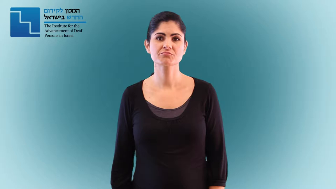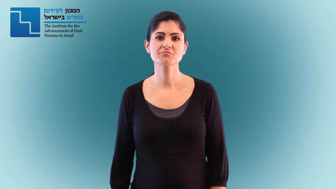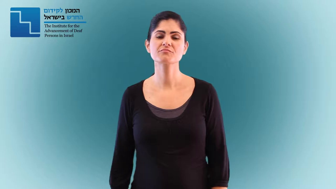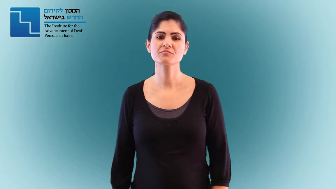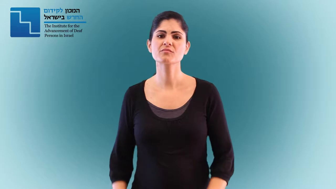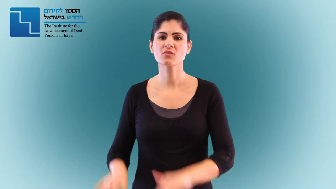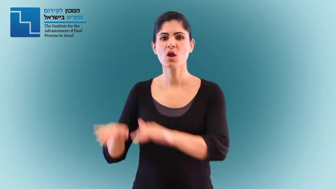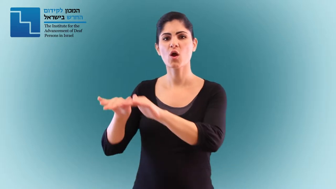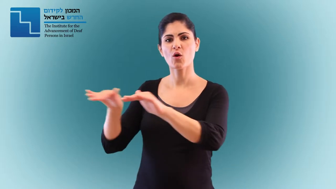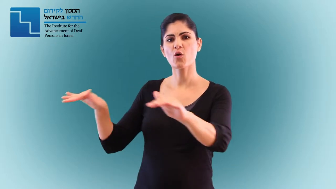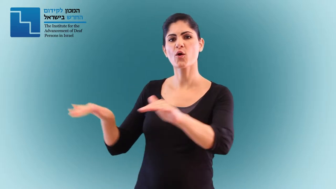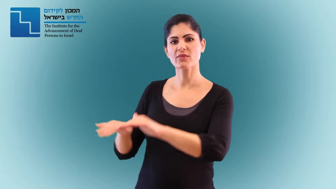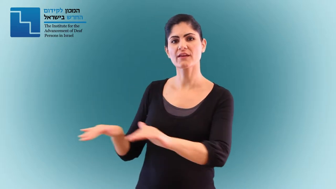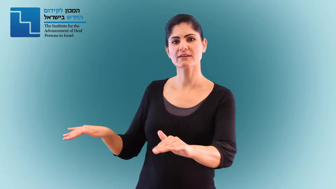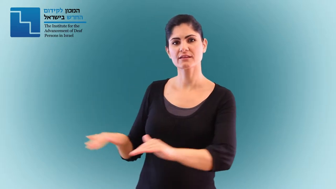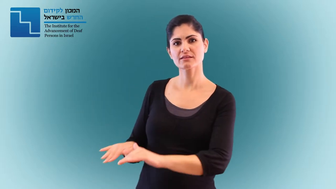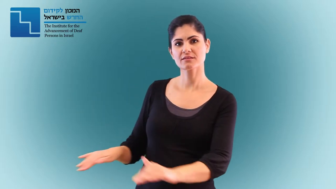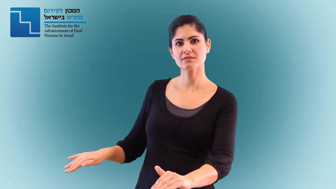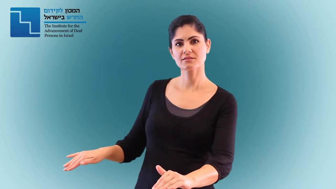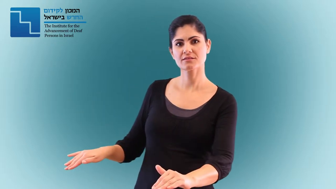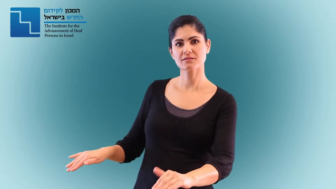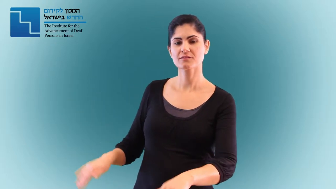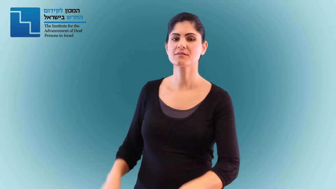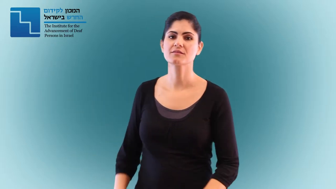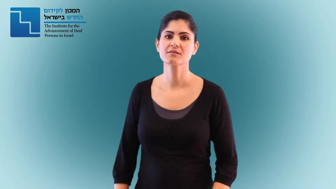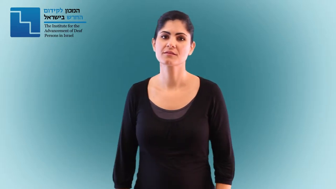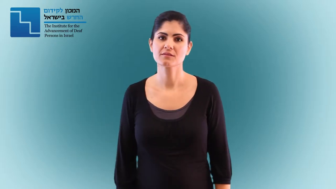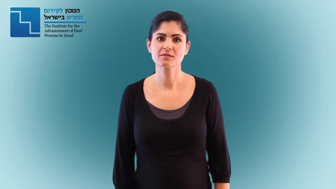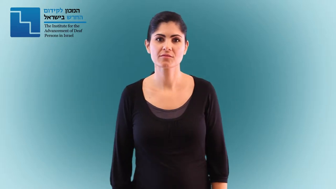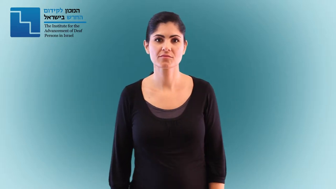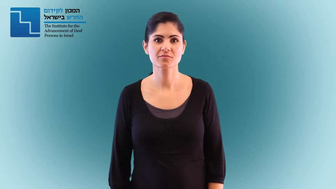כוננית